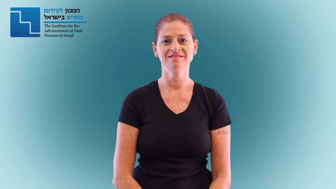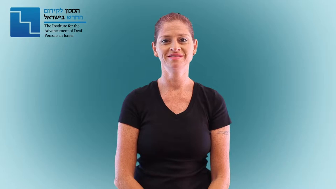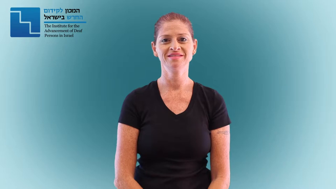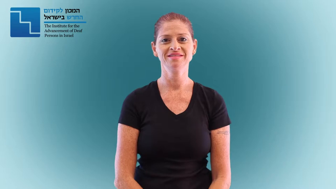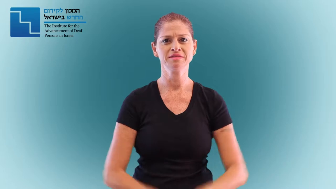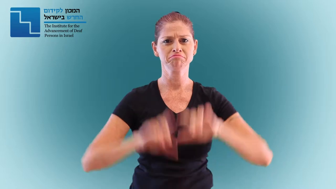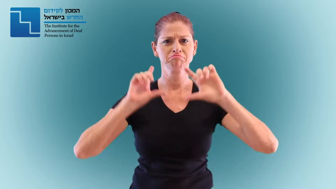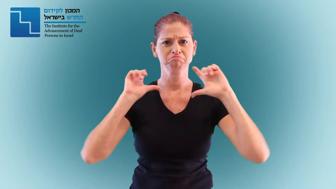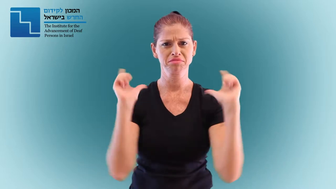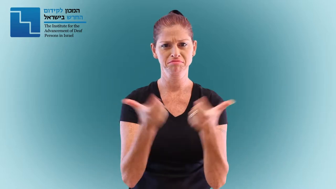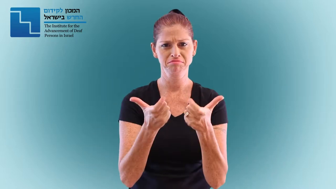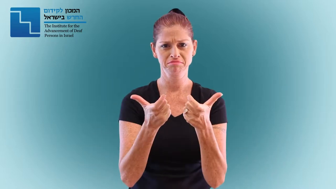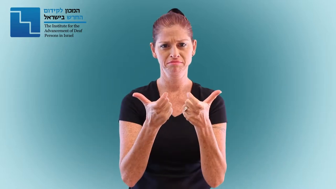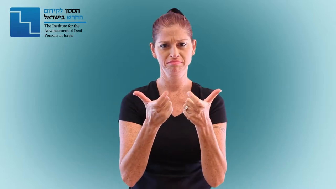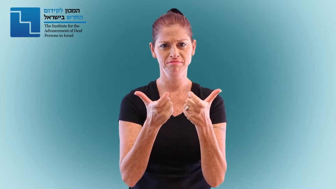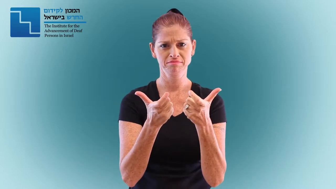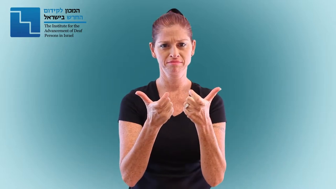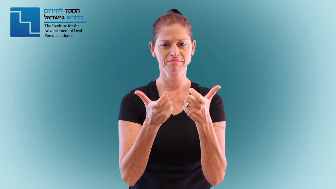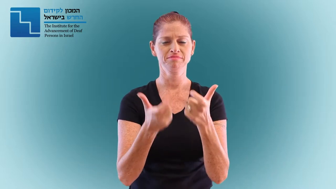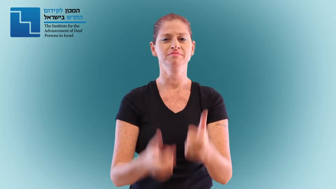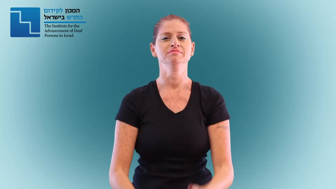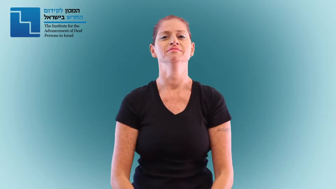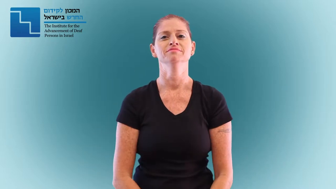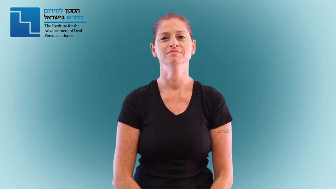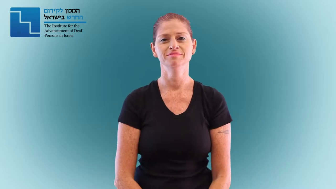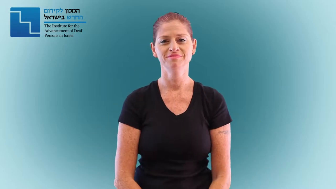לתפוס (מעצר)